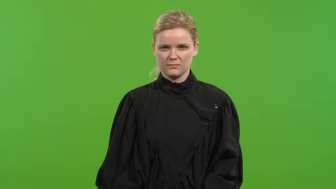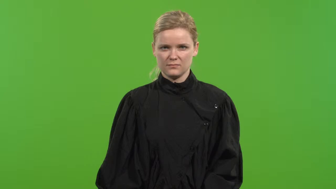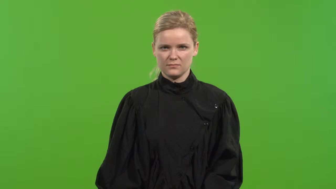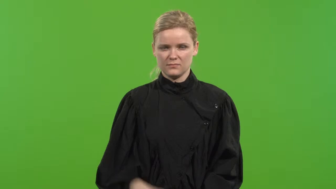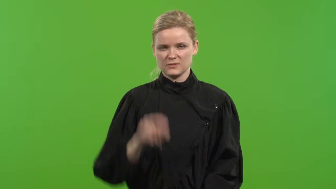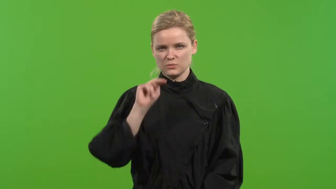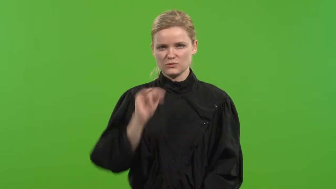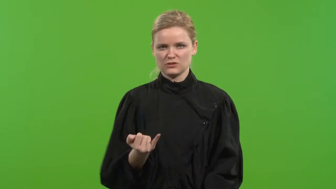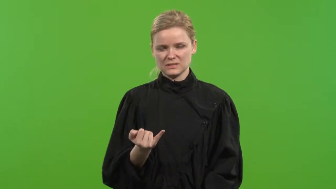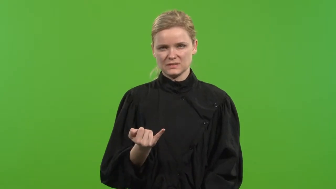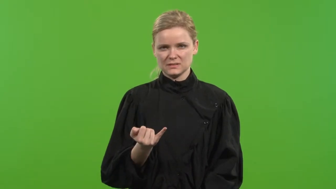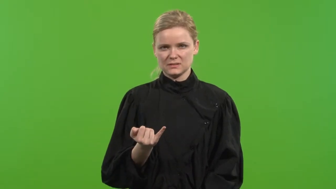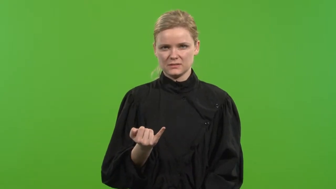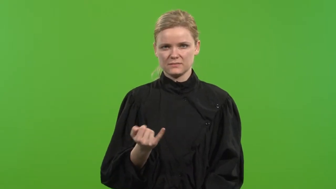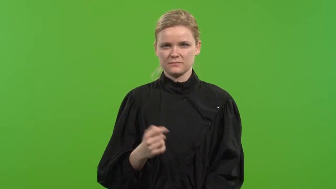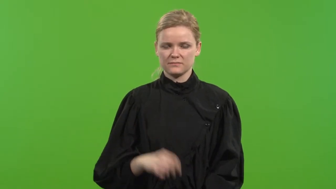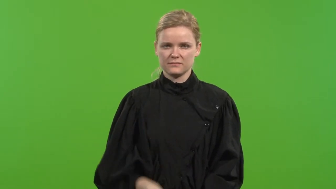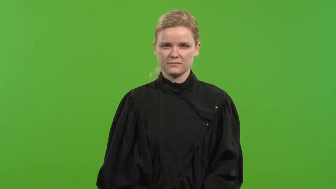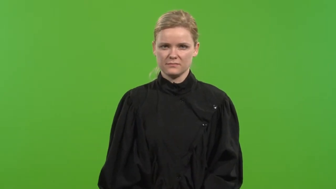new jersey